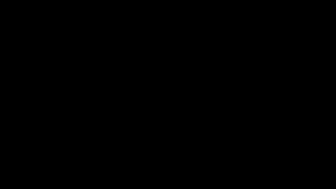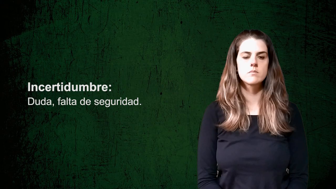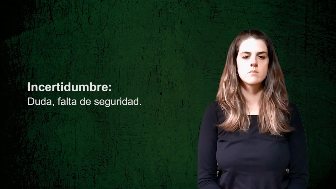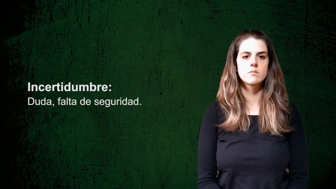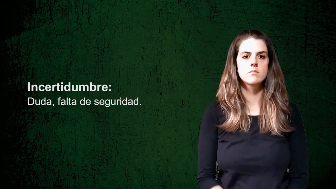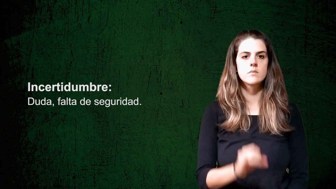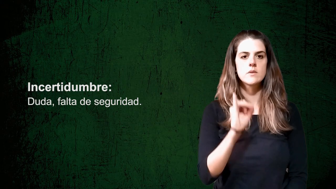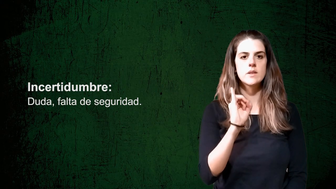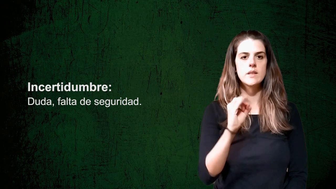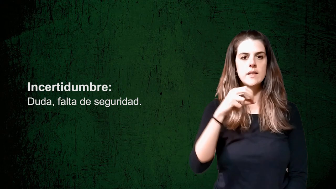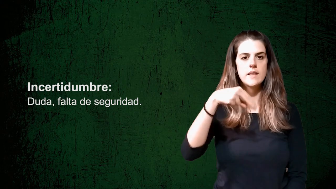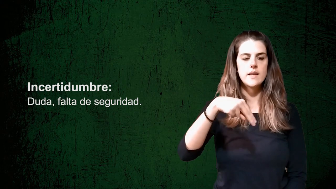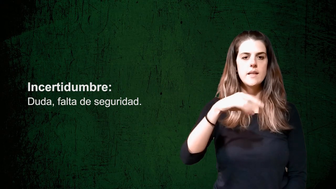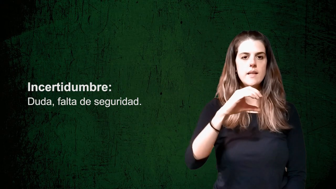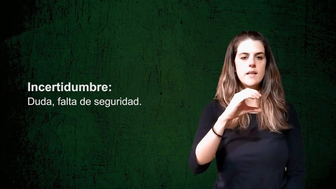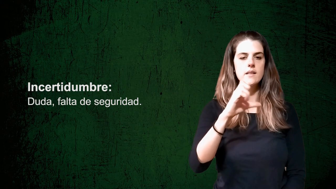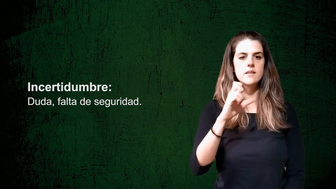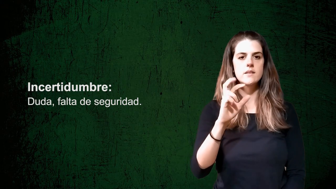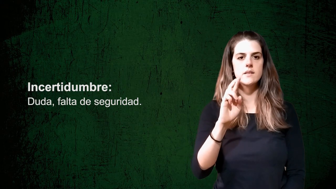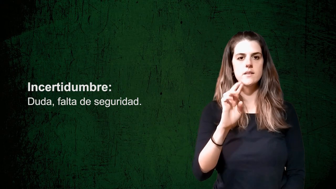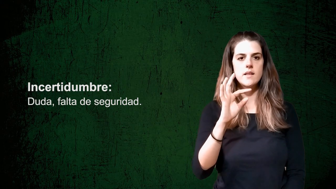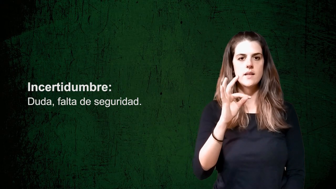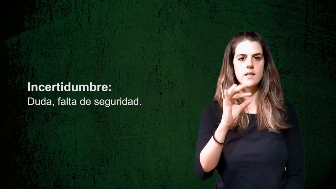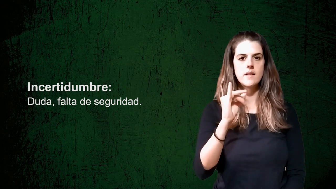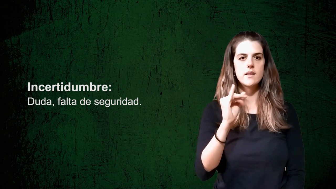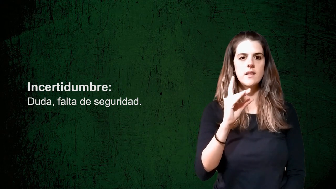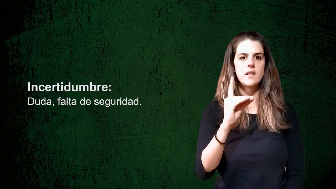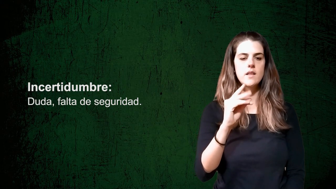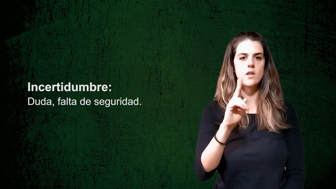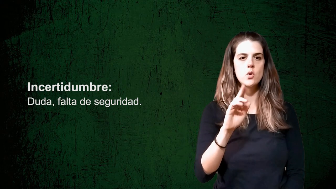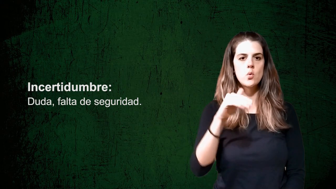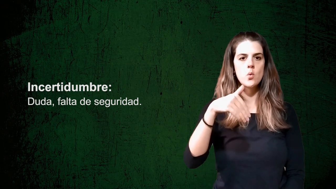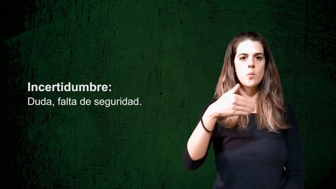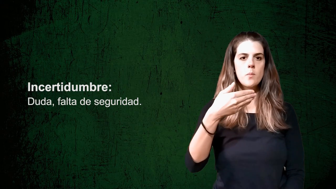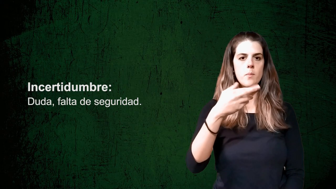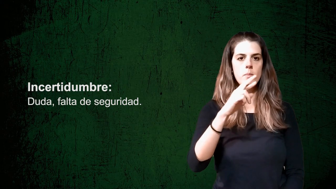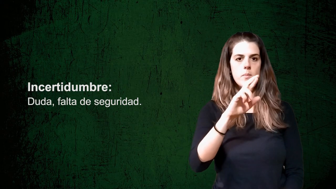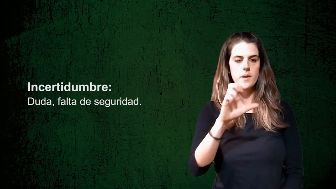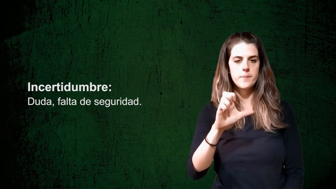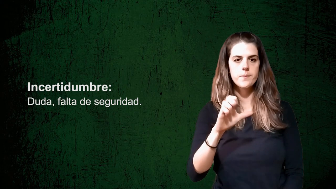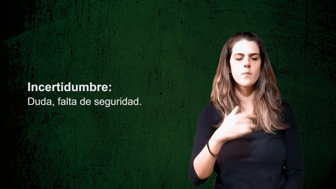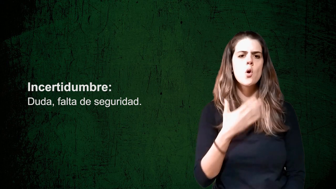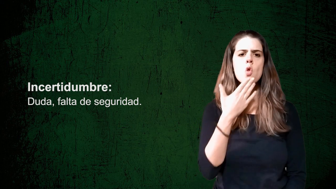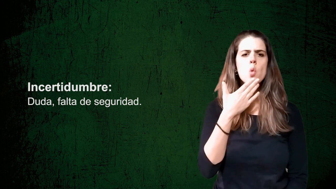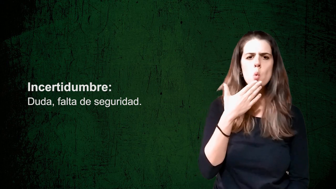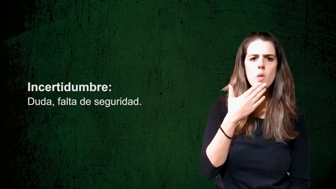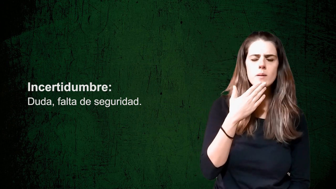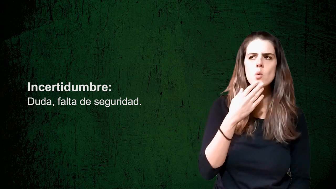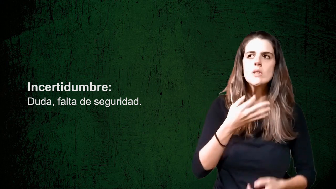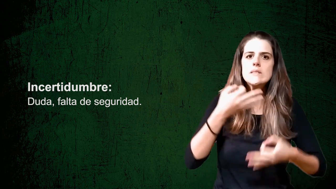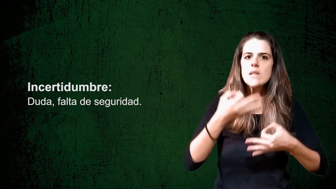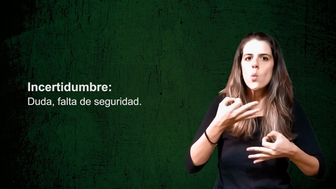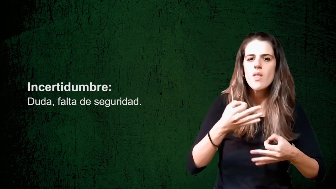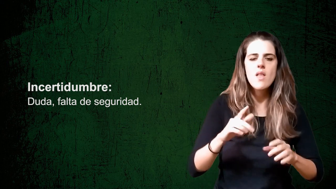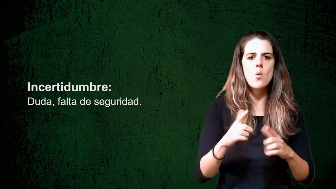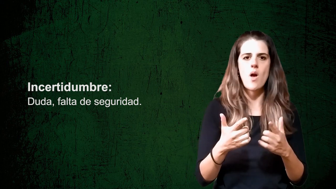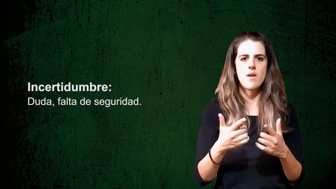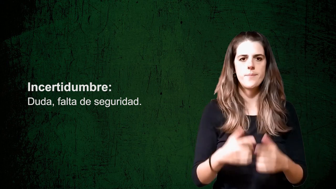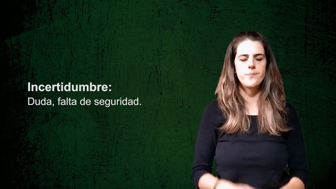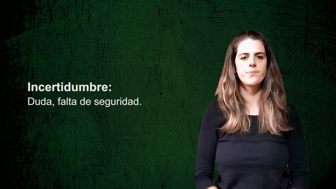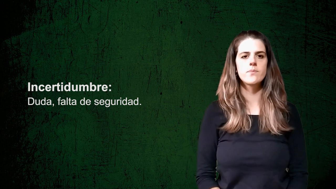Incertidumbre